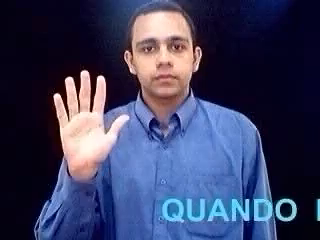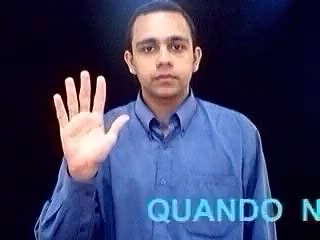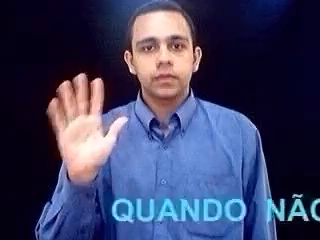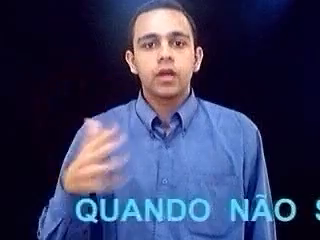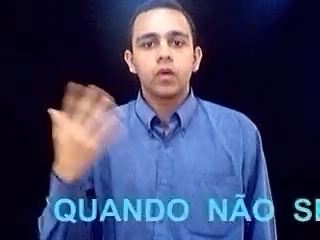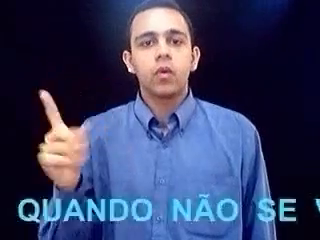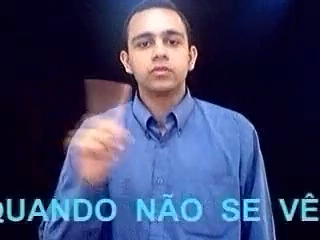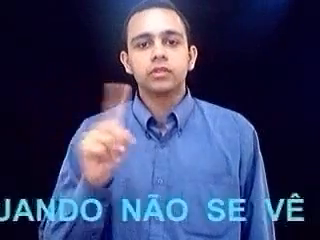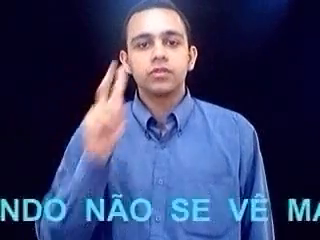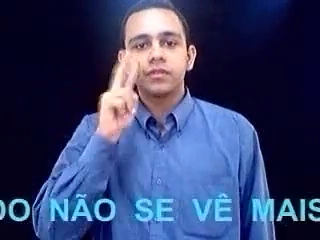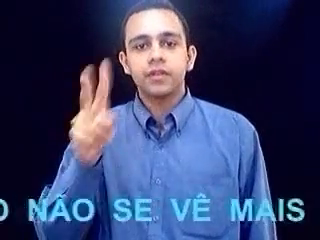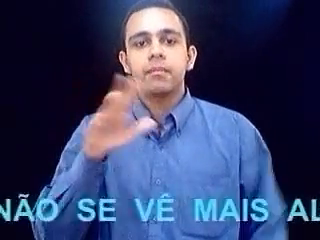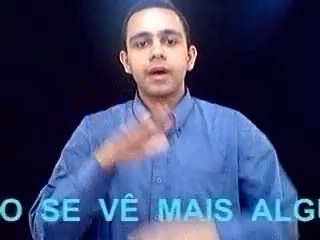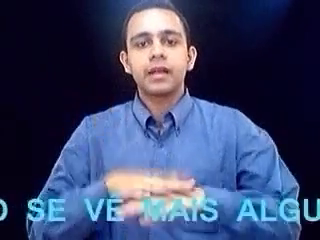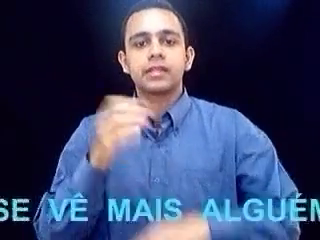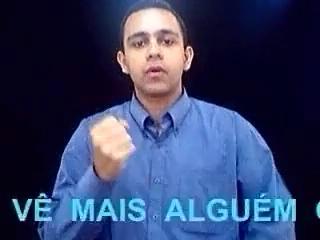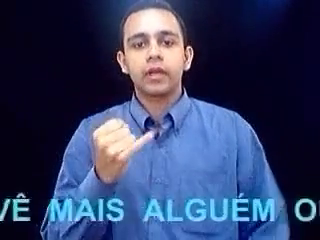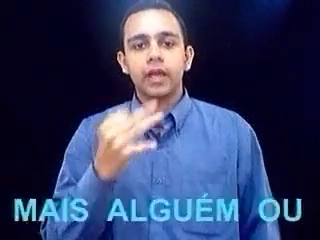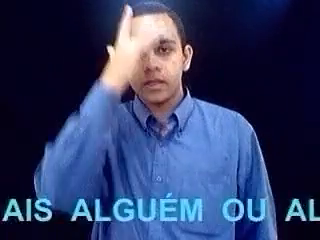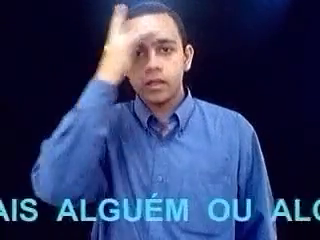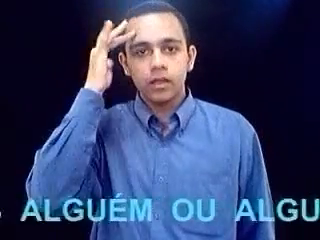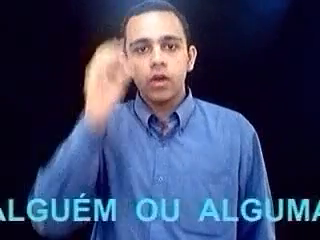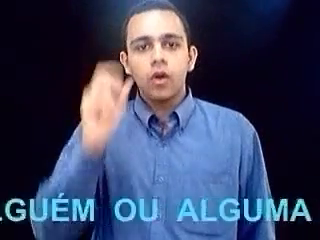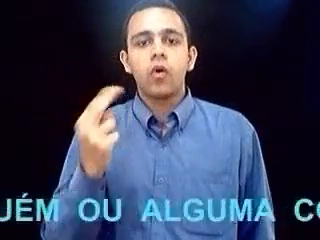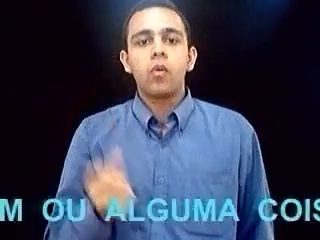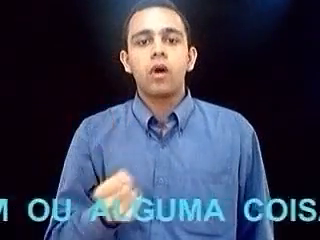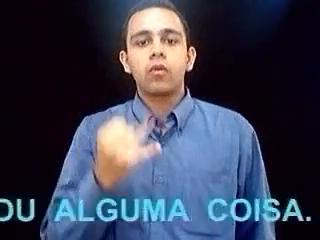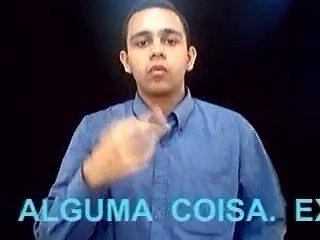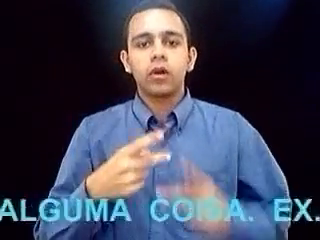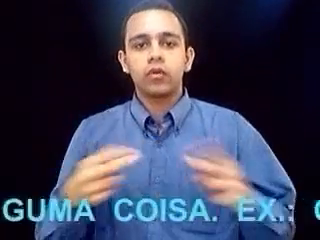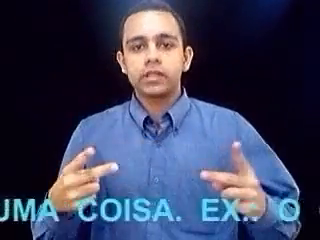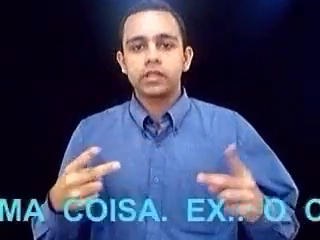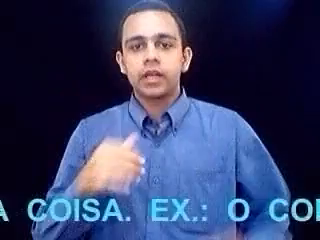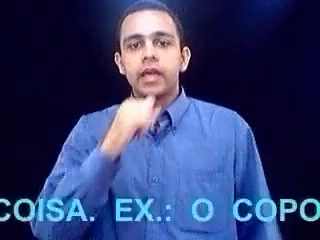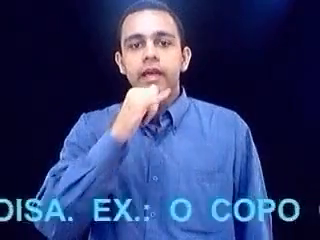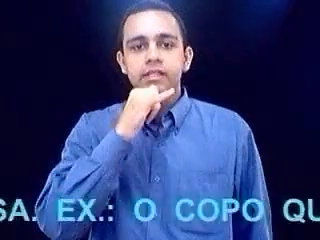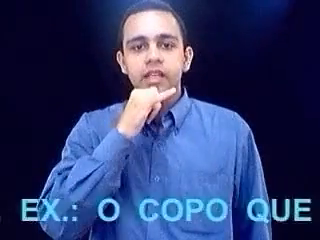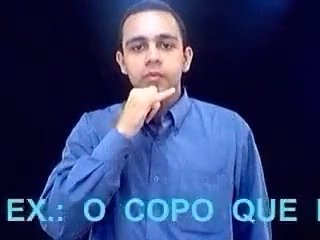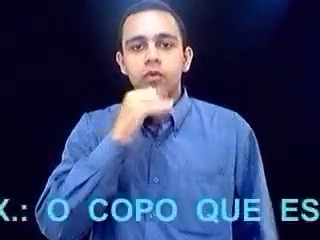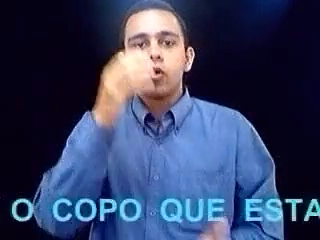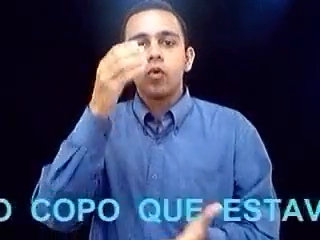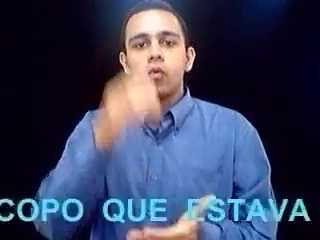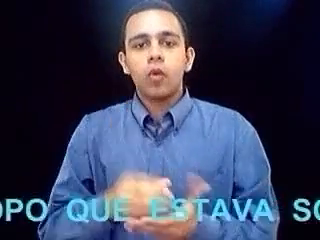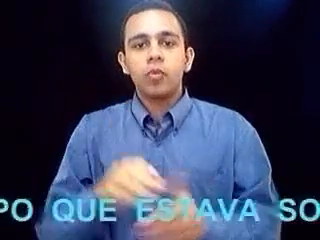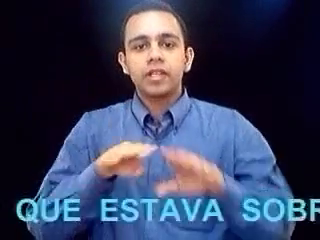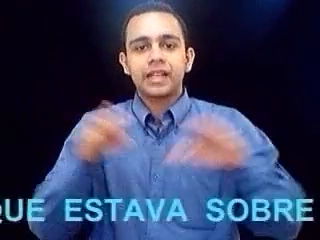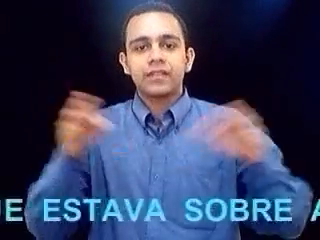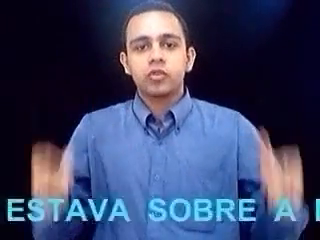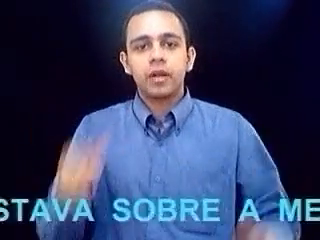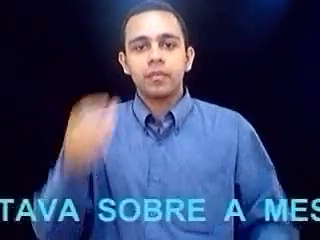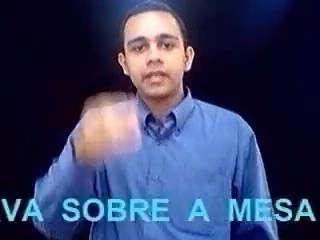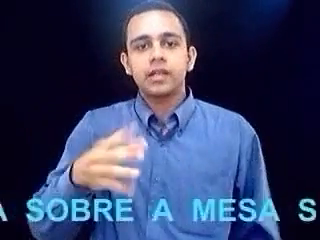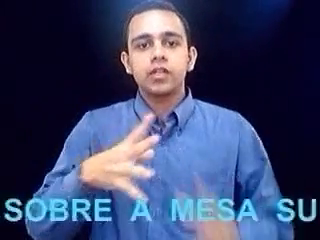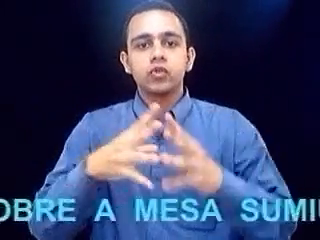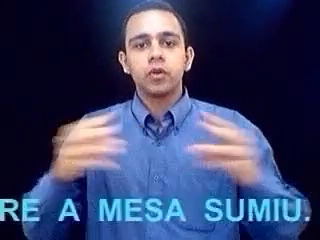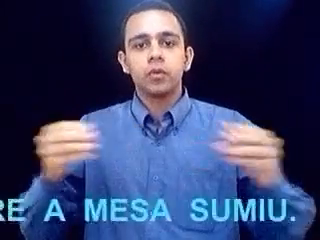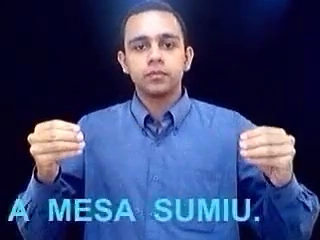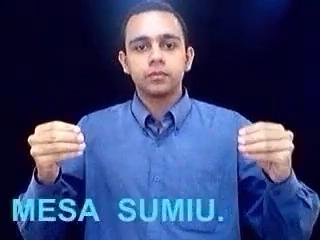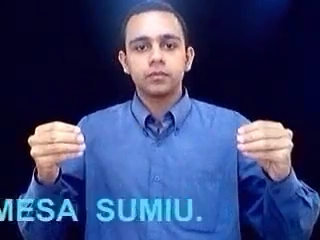ssumir